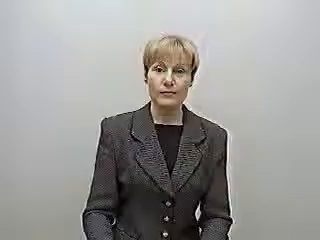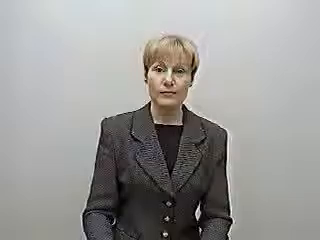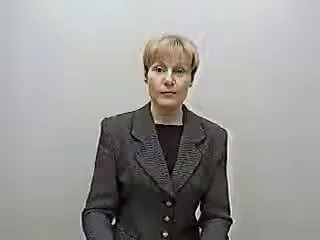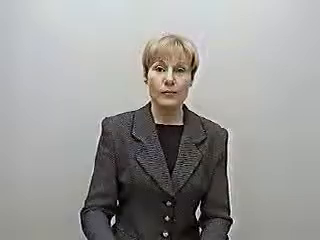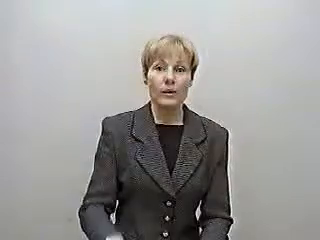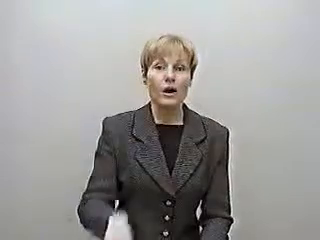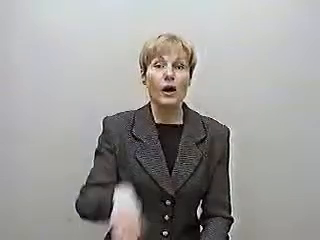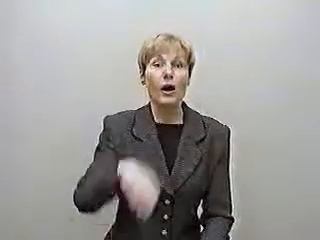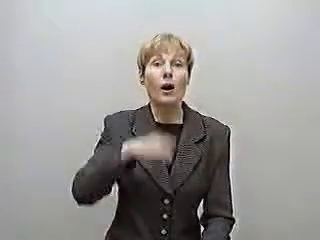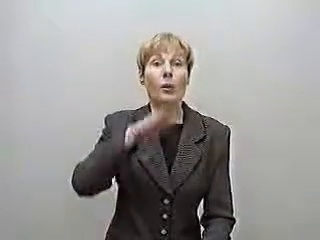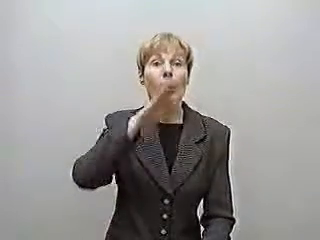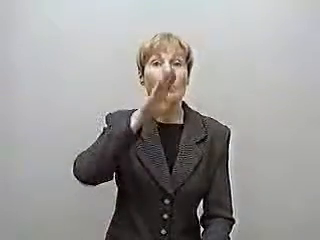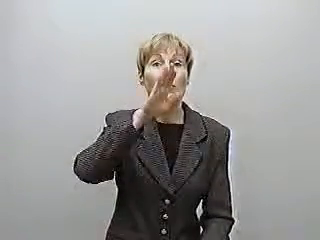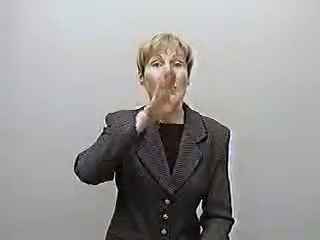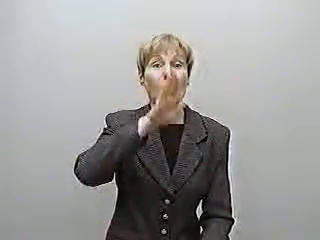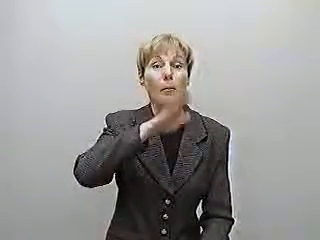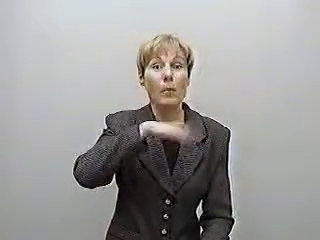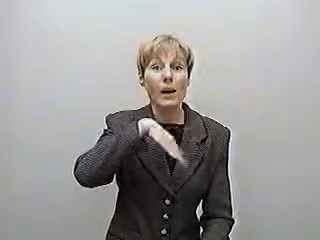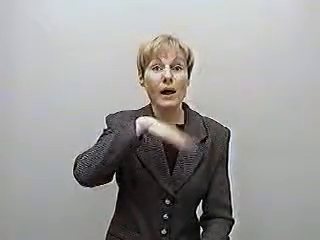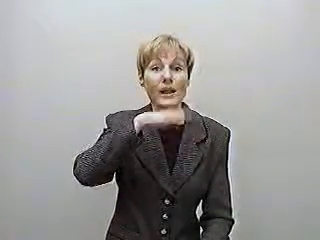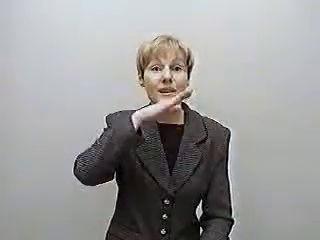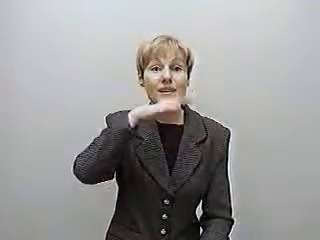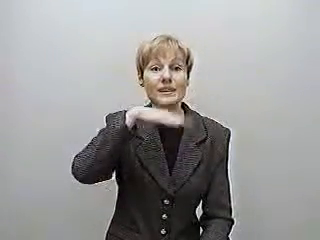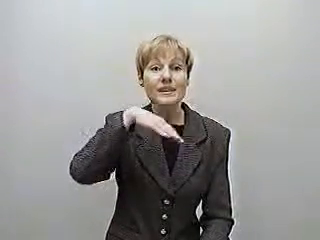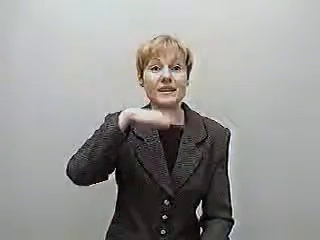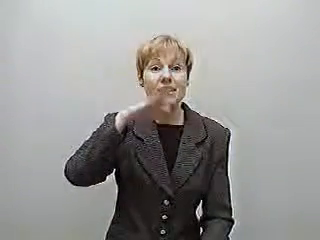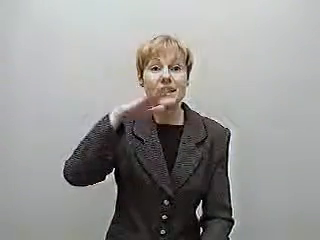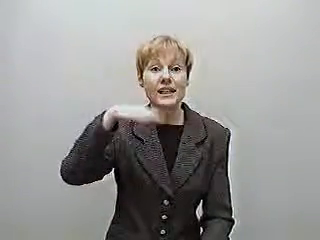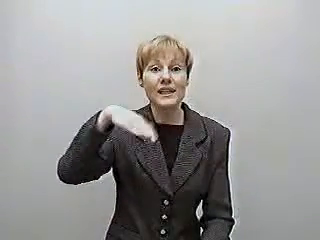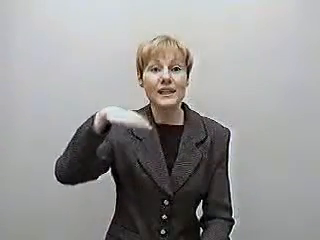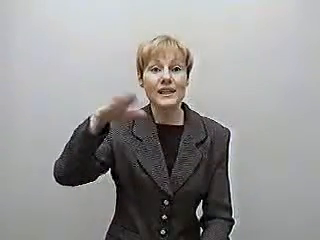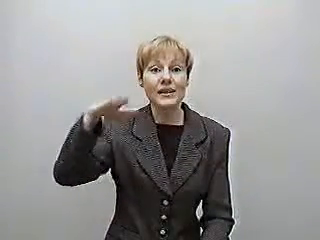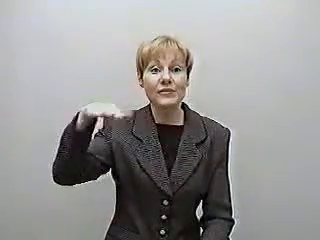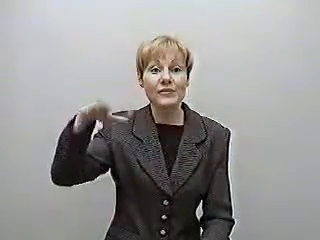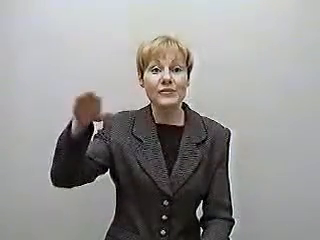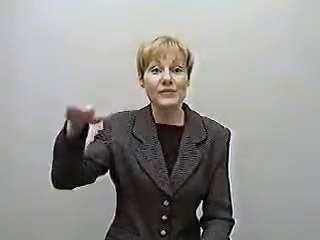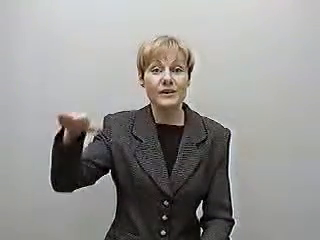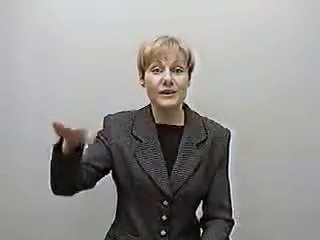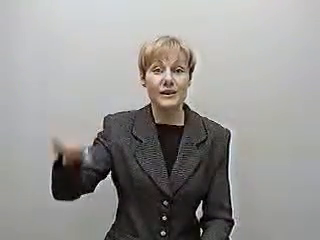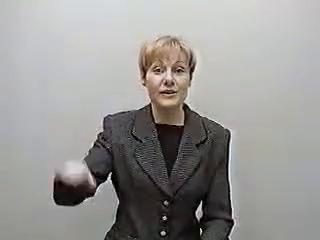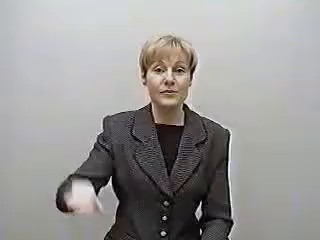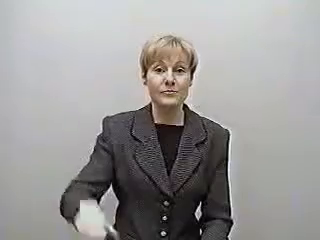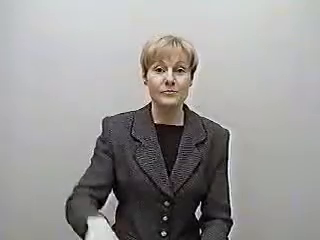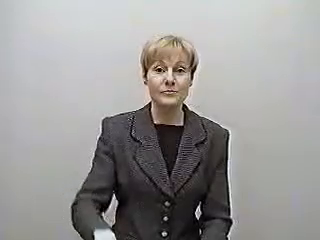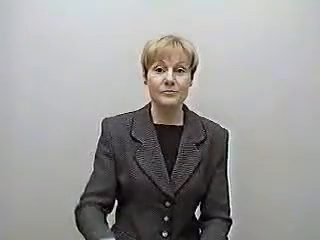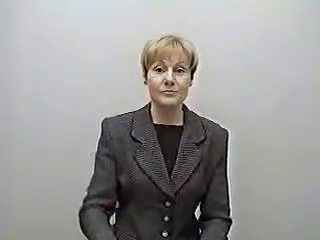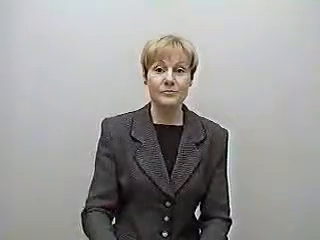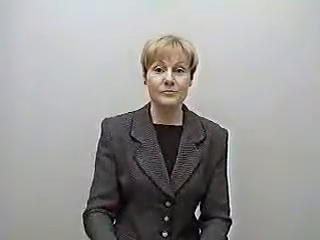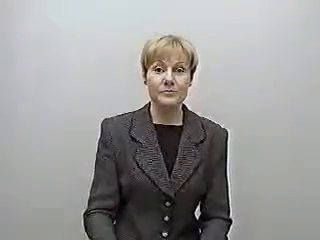болтливый